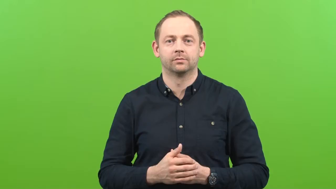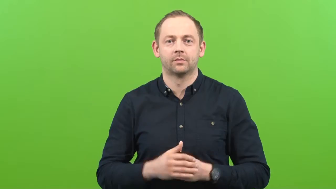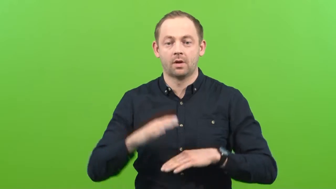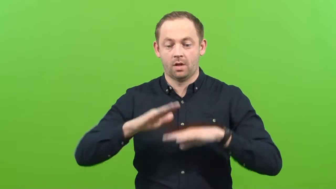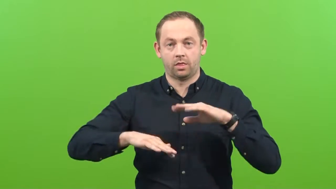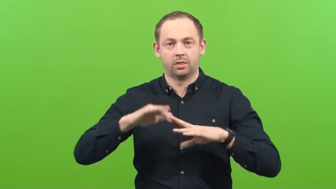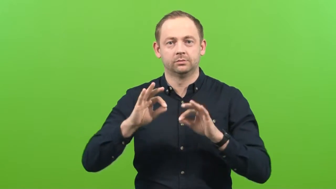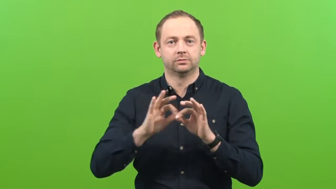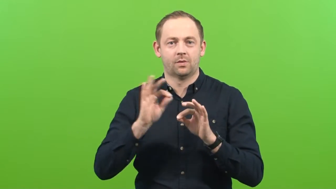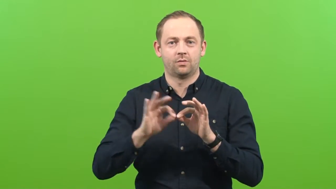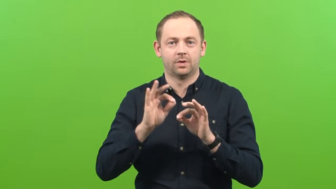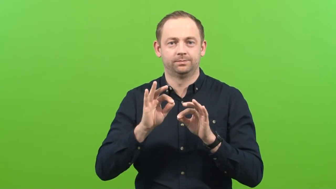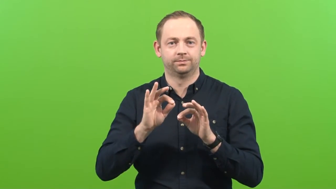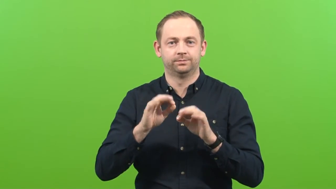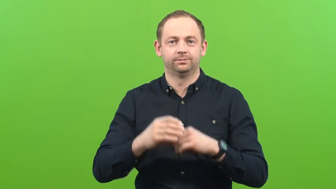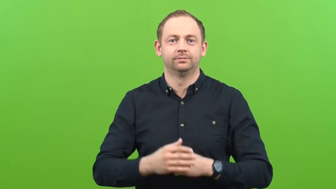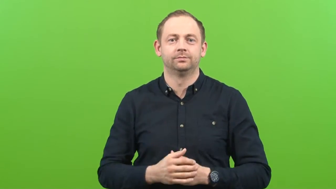Handsauma